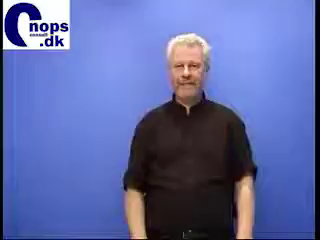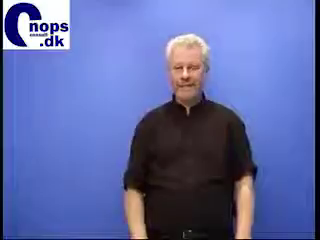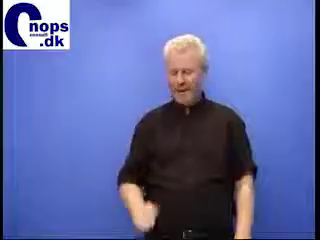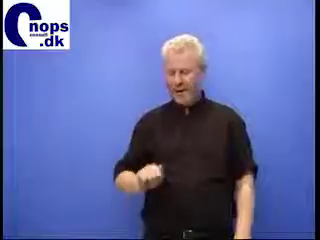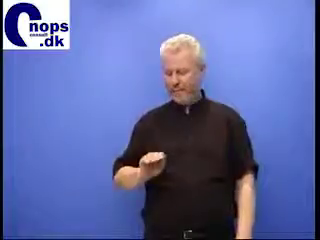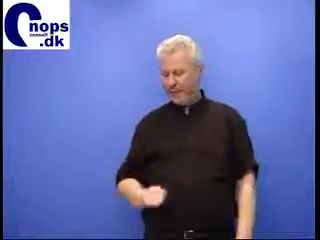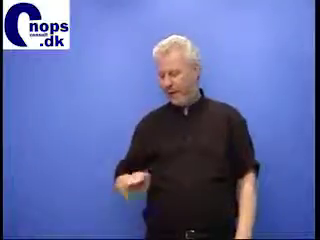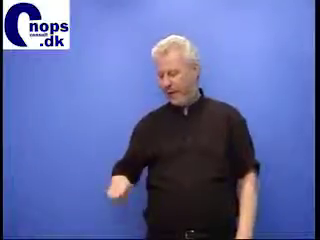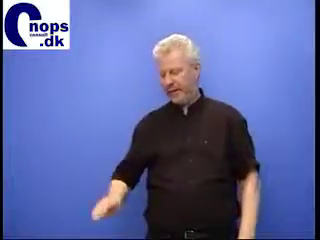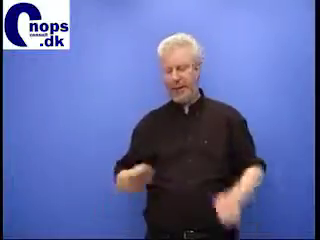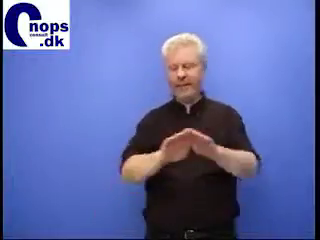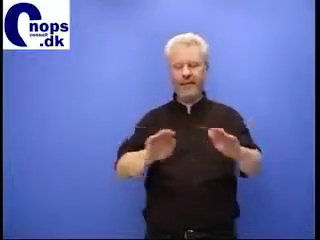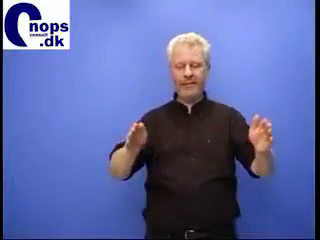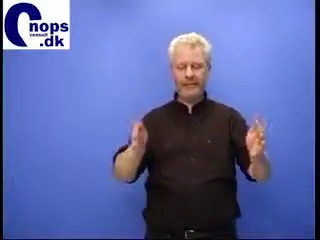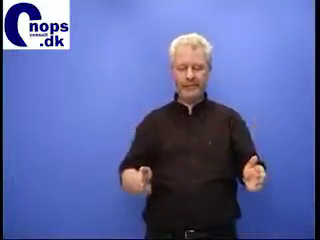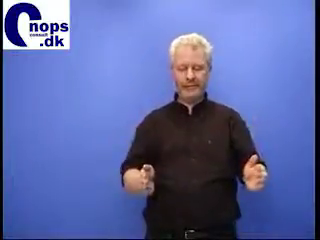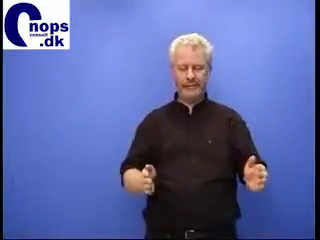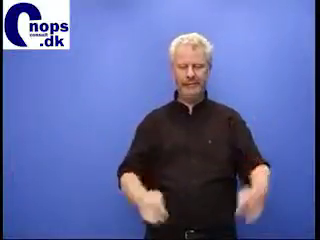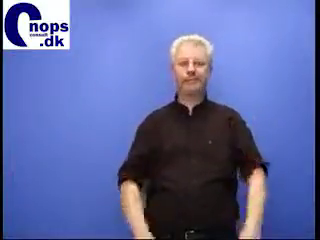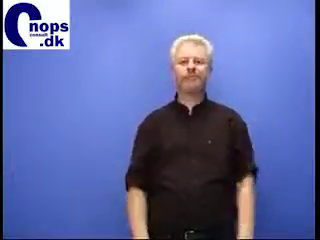børnehave